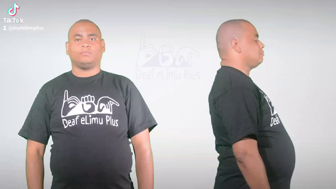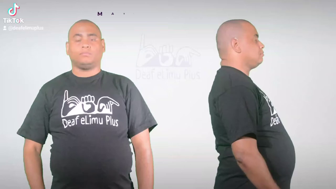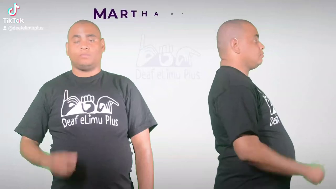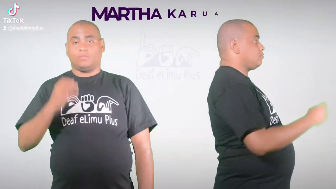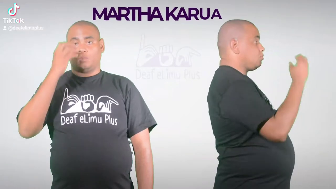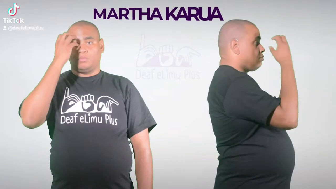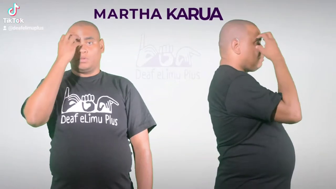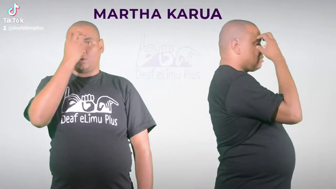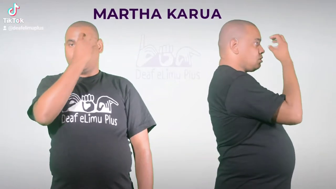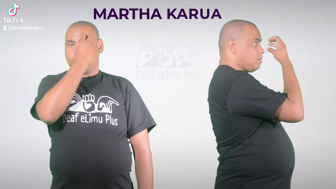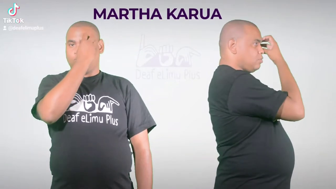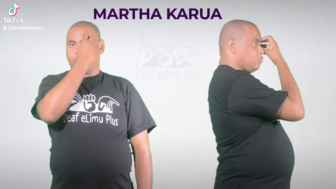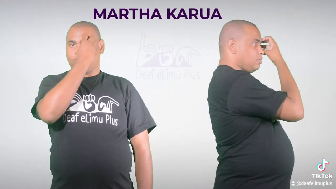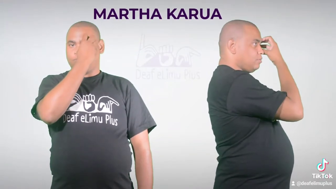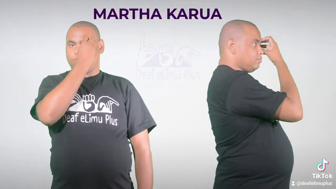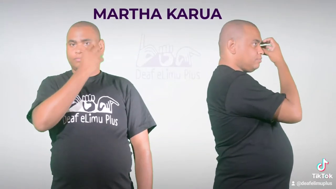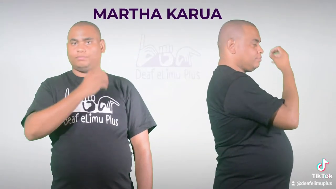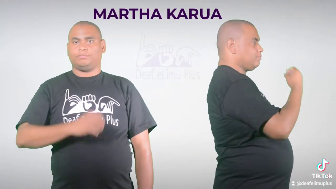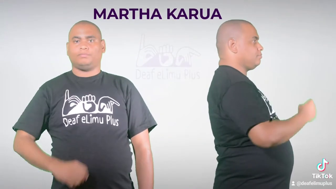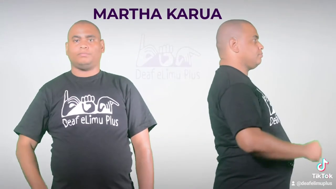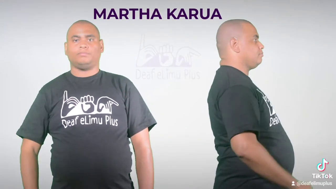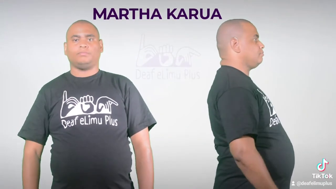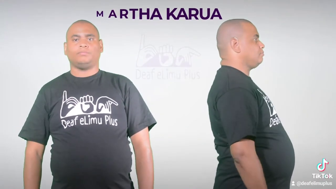Martha Karua